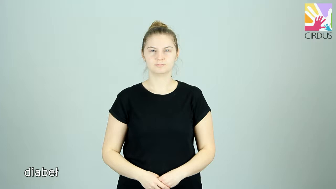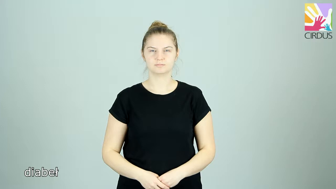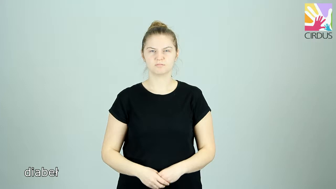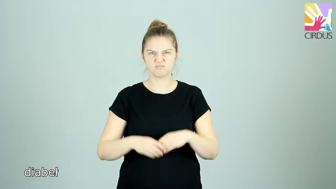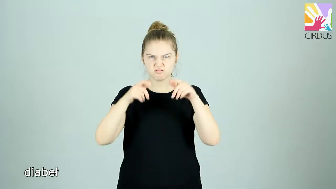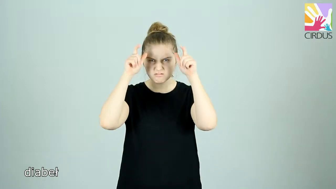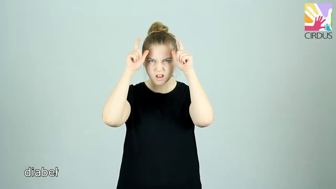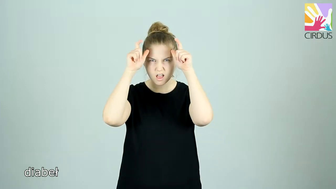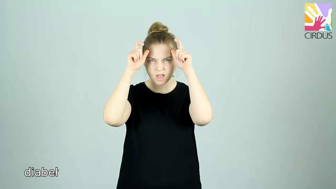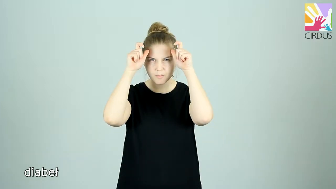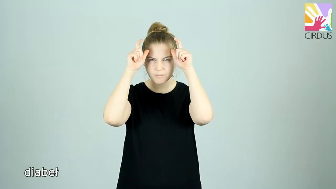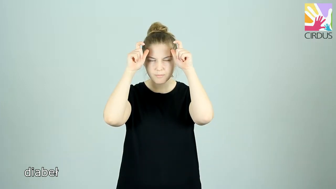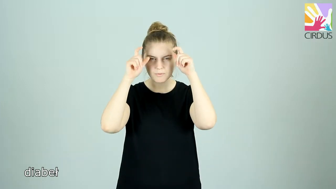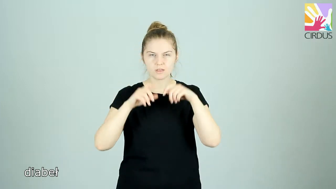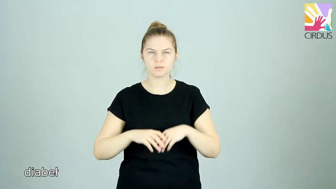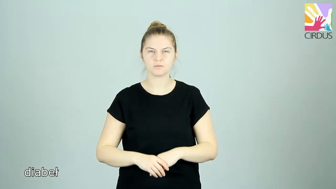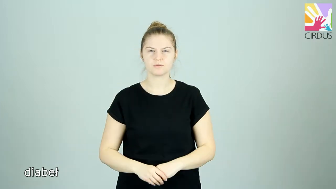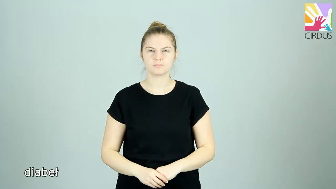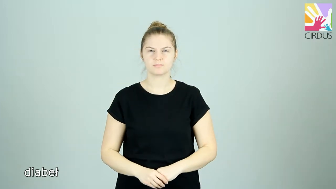diabeł